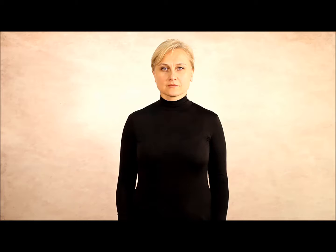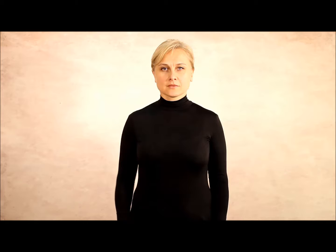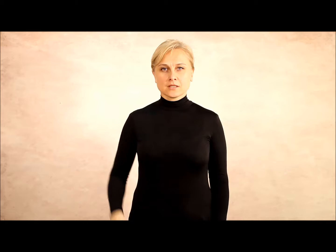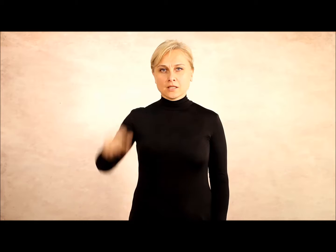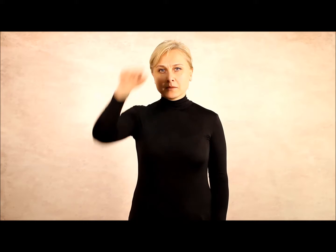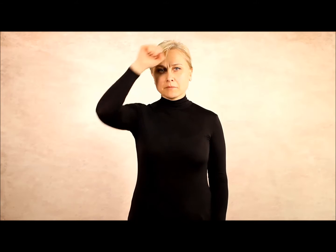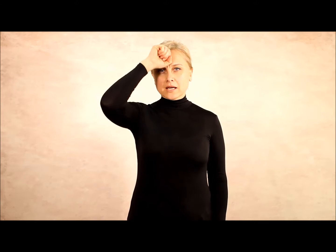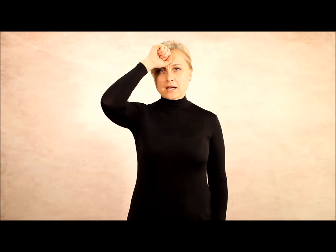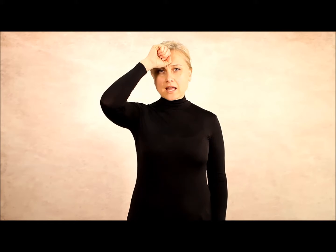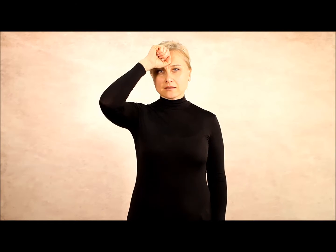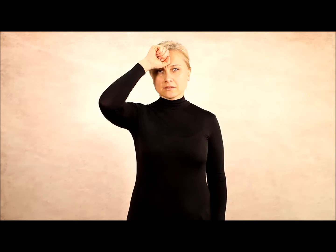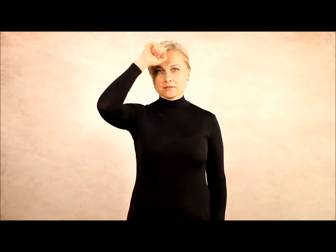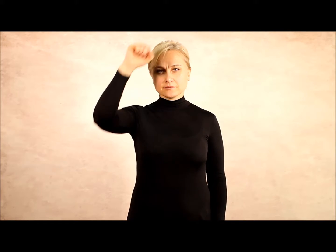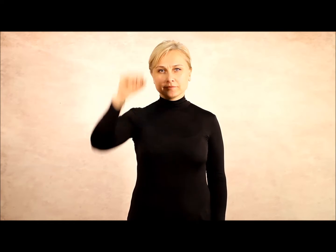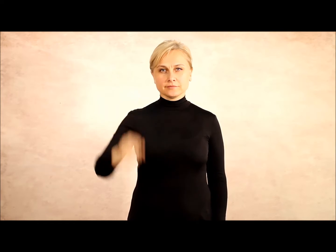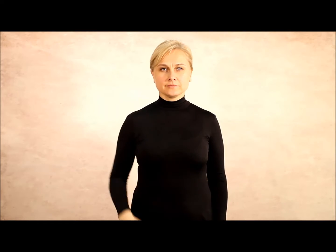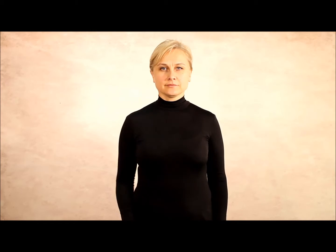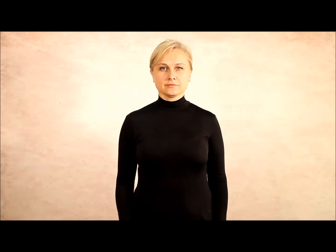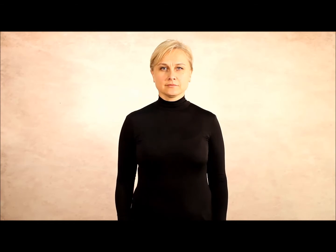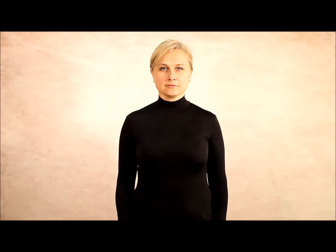Păcat